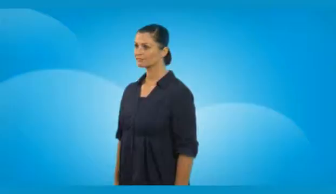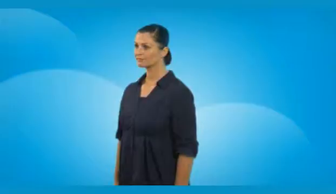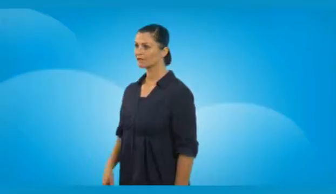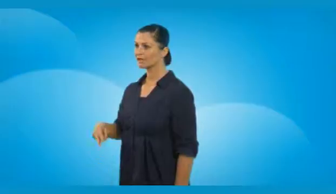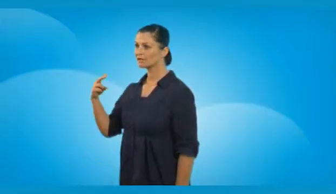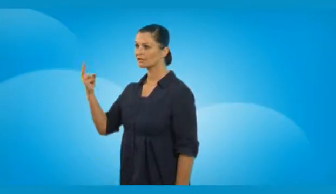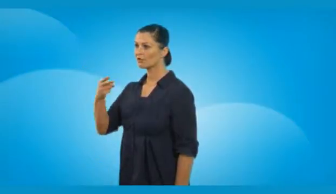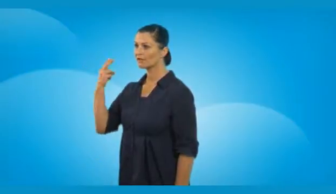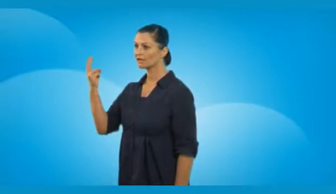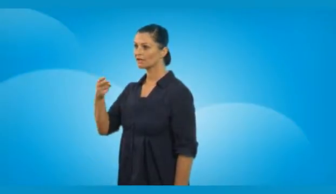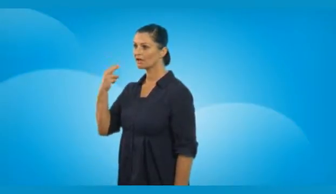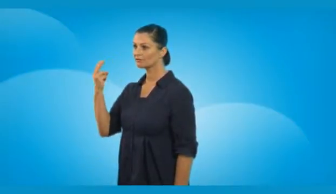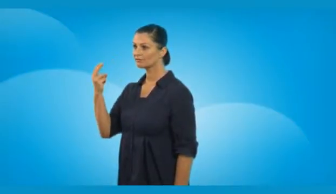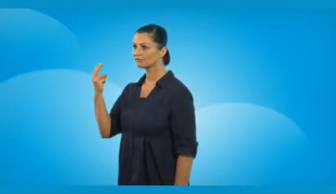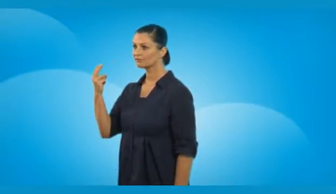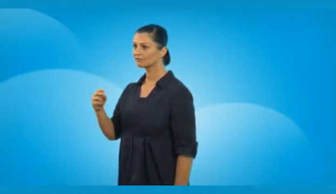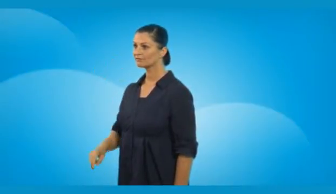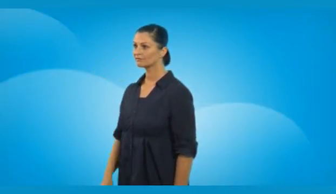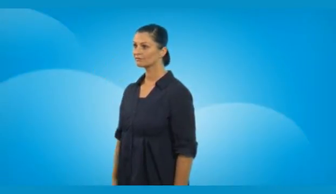Szlovénia